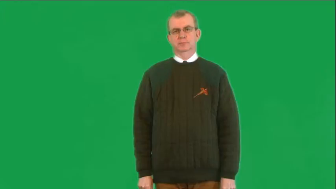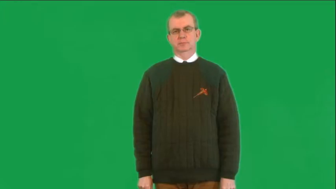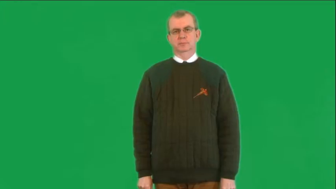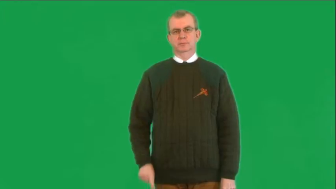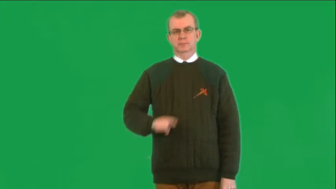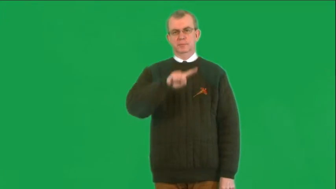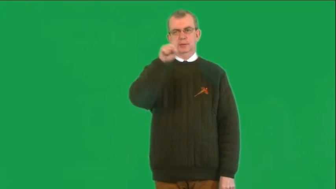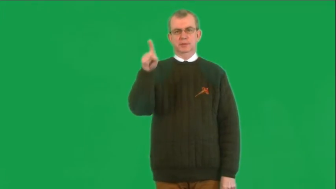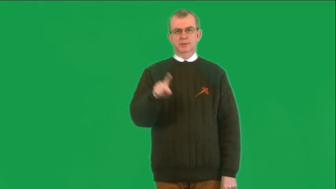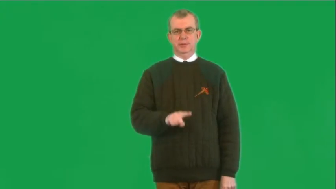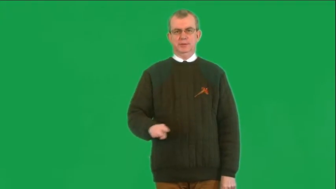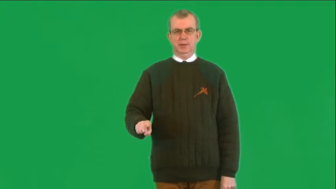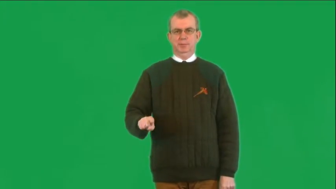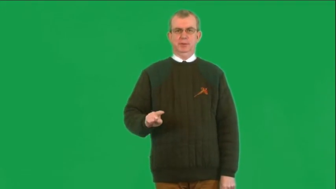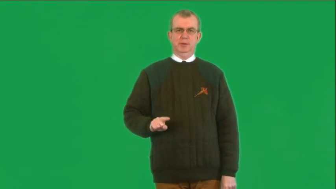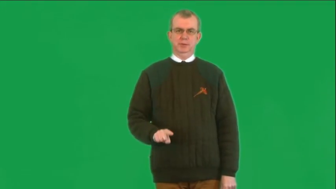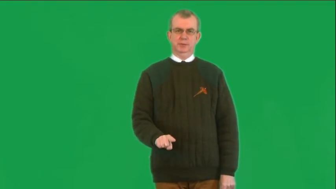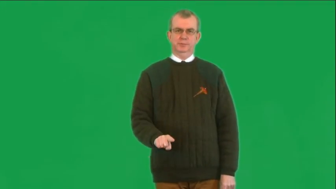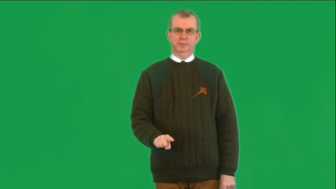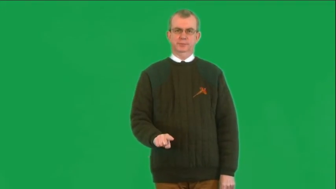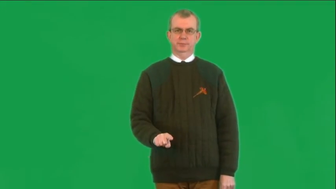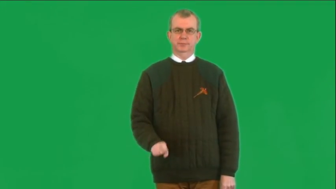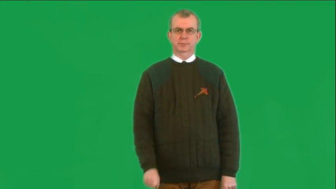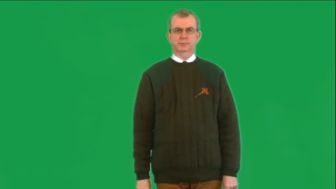znak zapytania